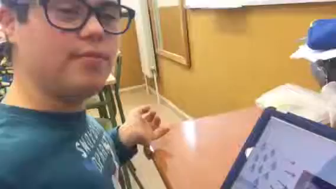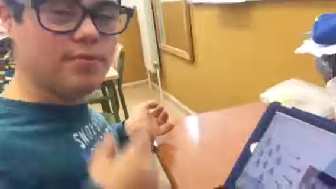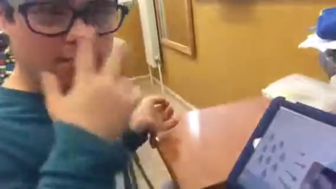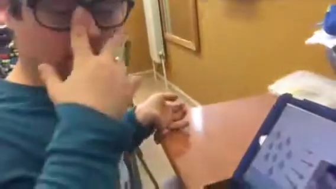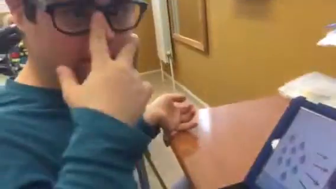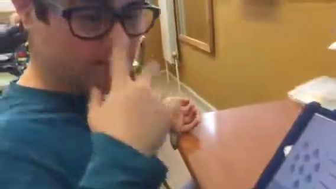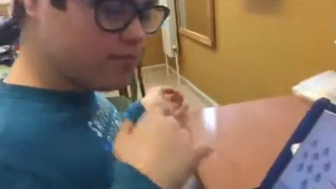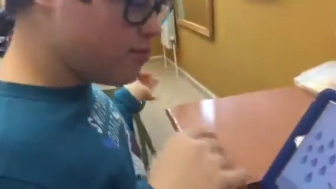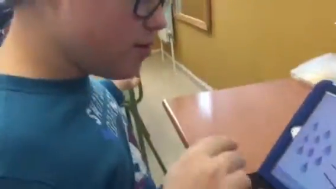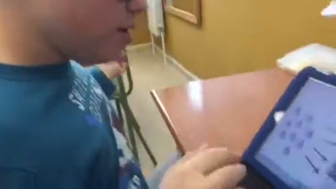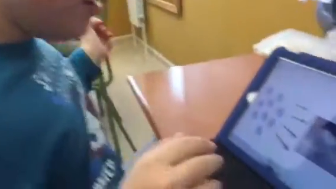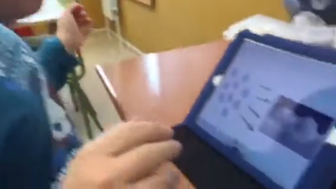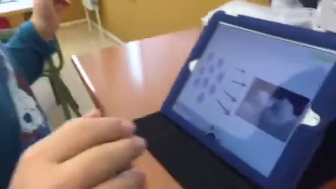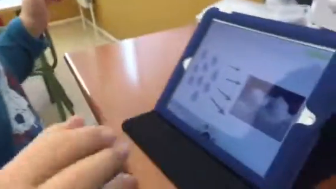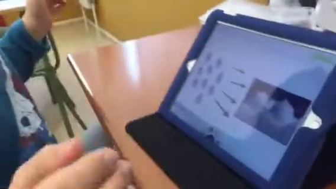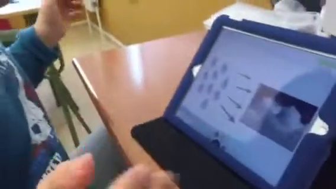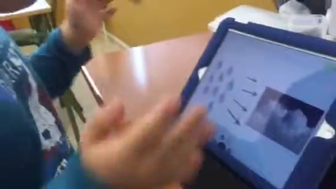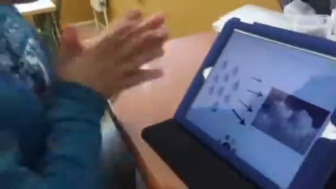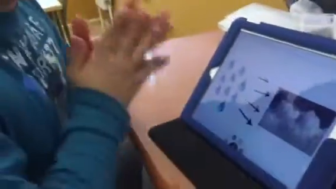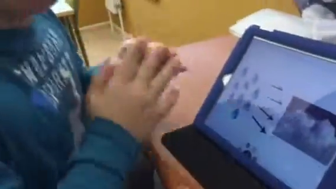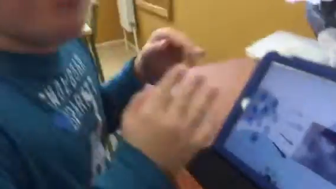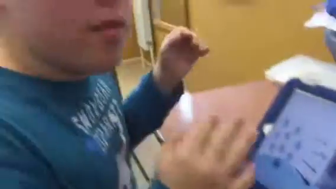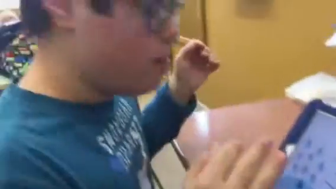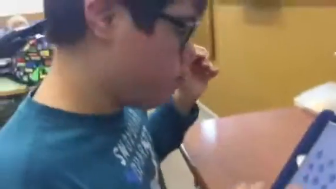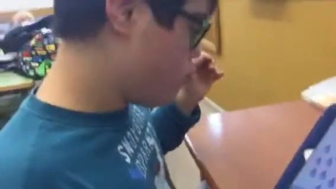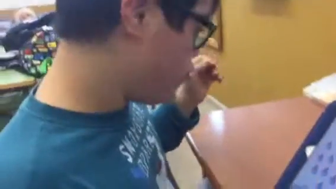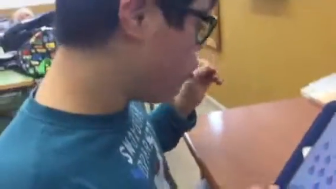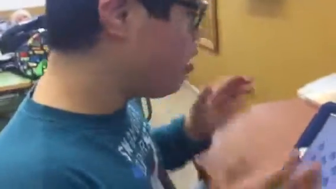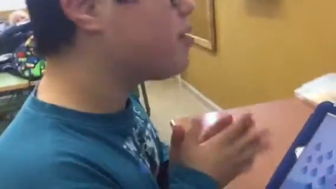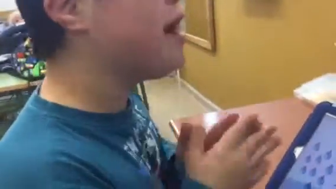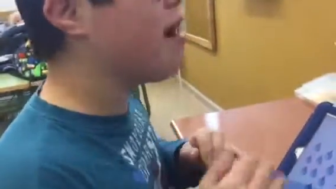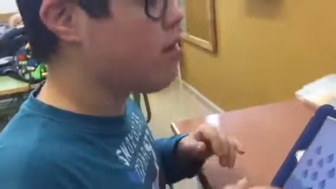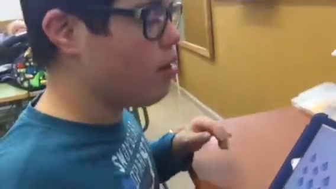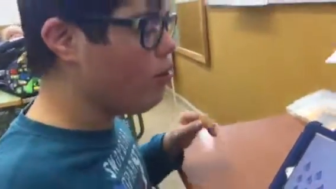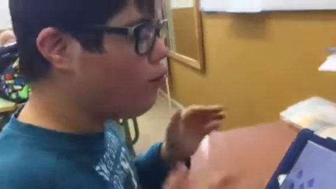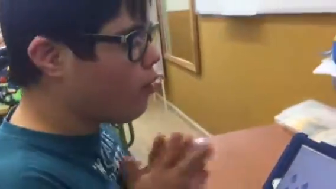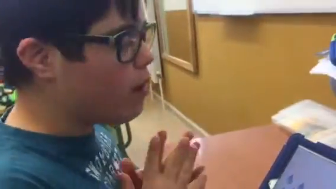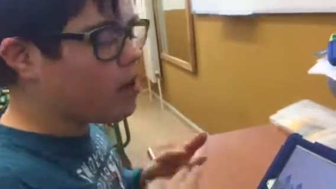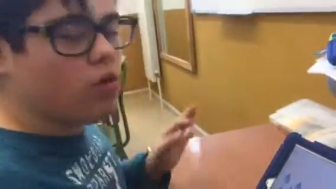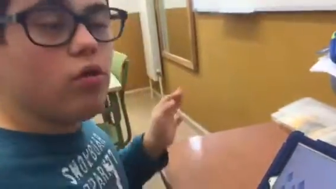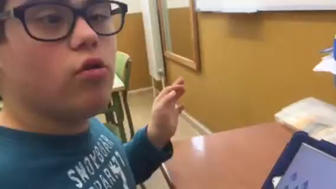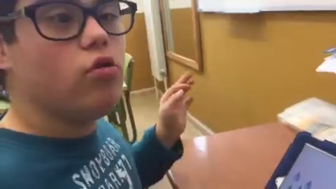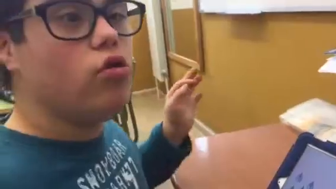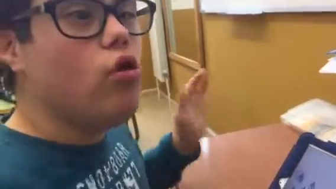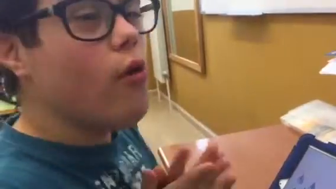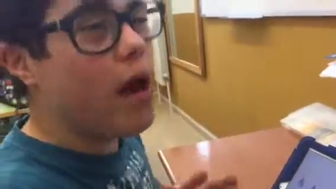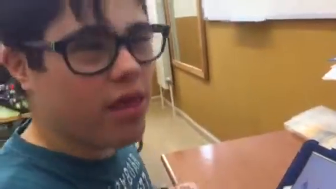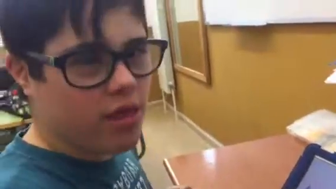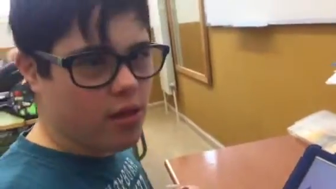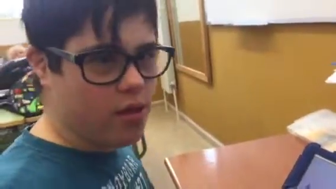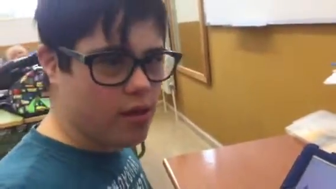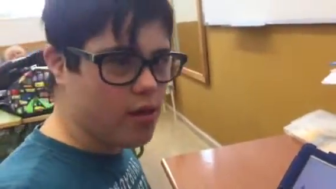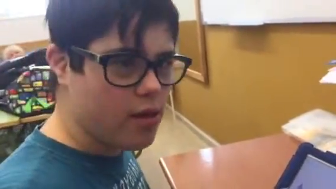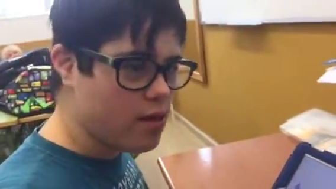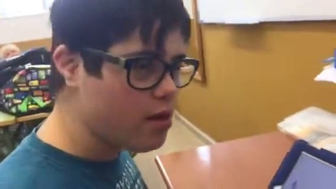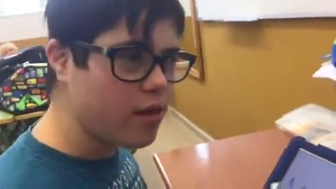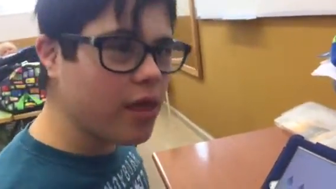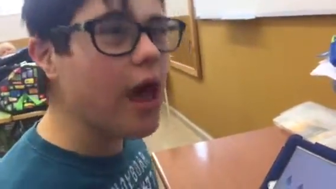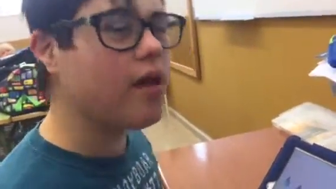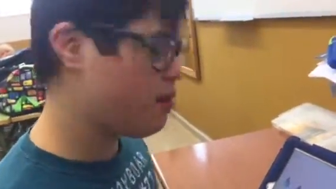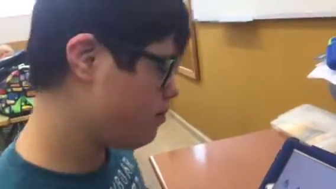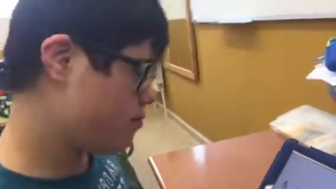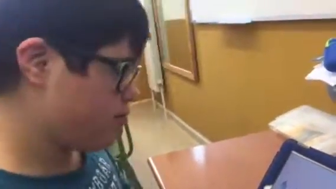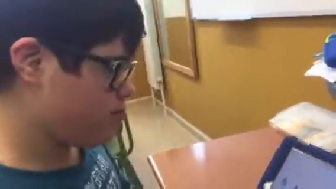Lluvia